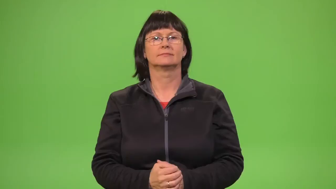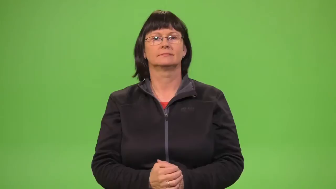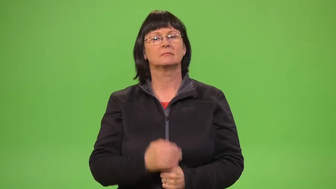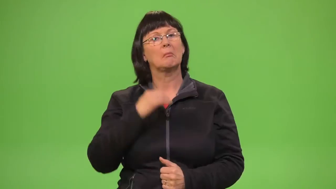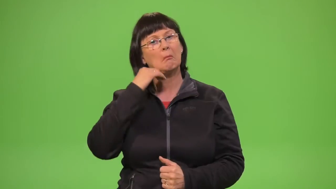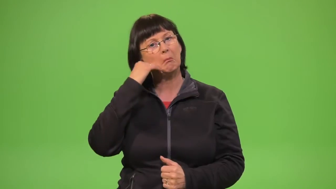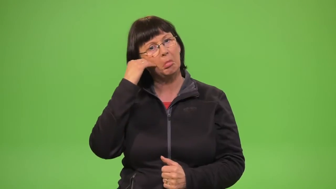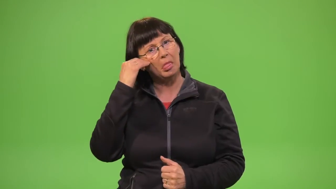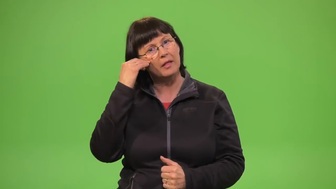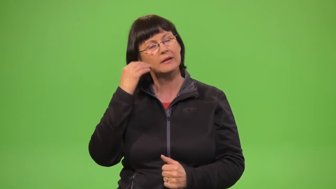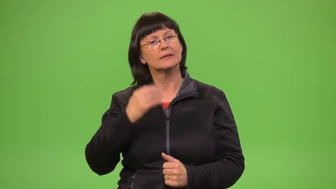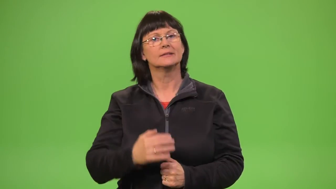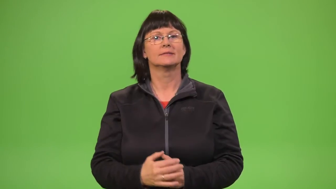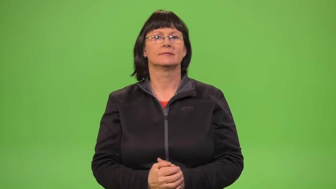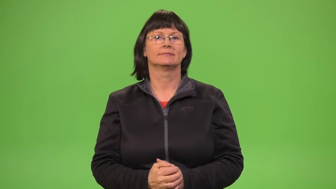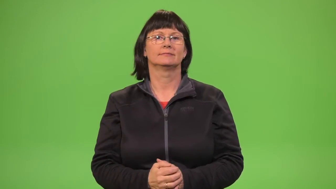Vildi